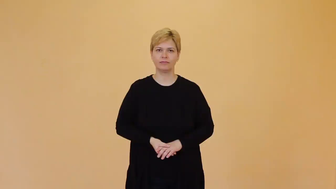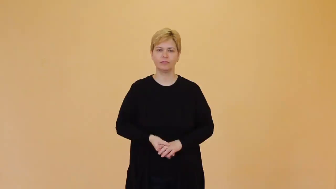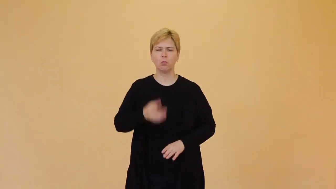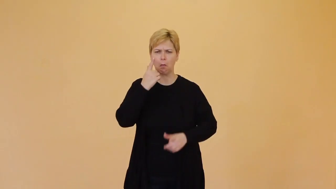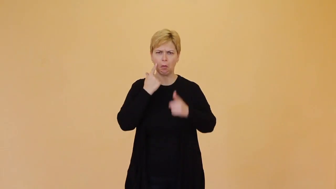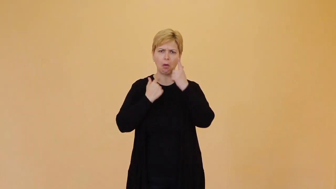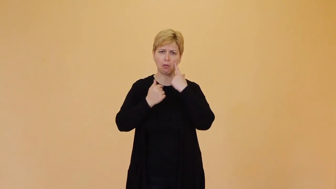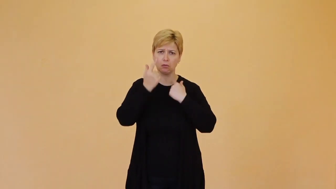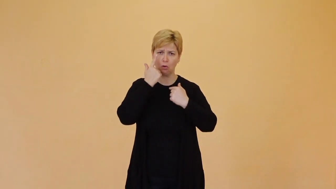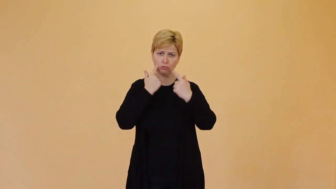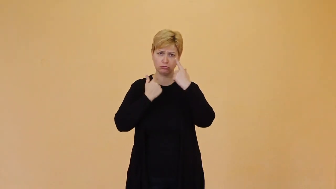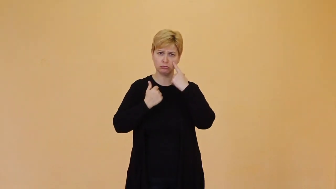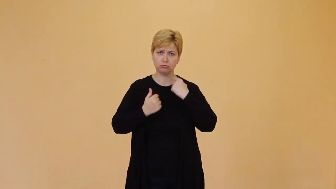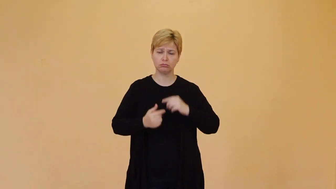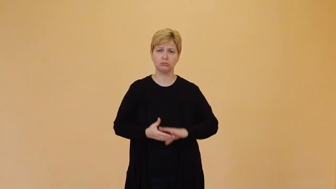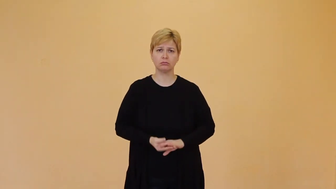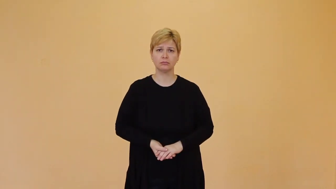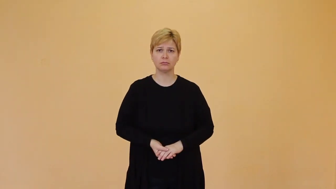plakať